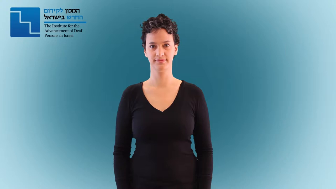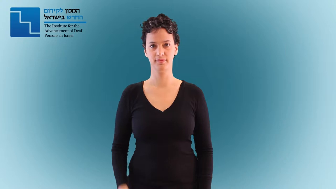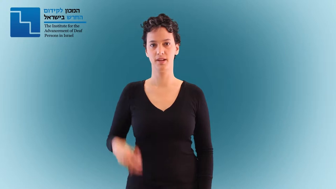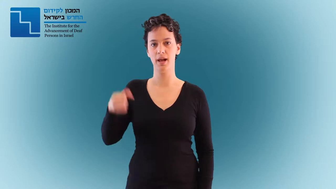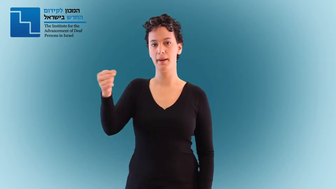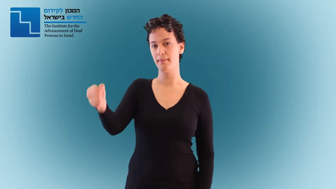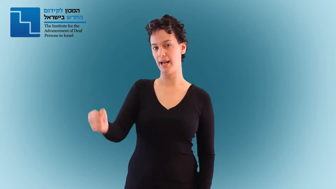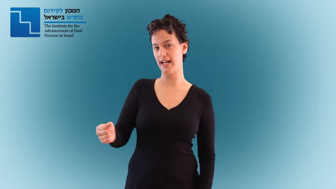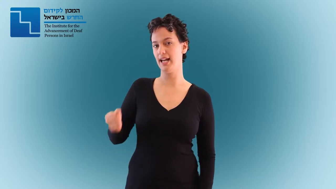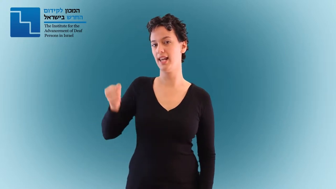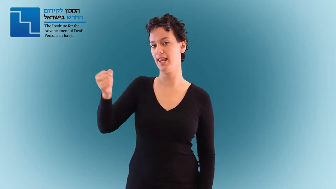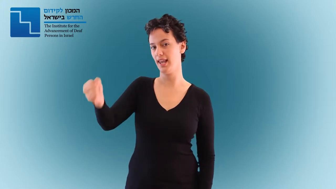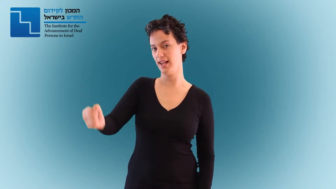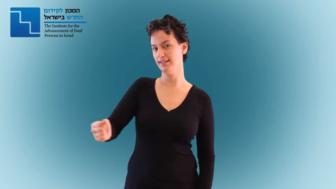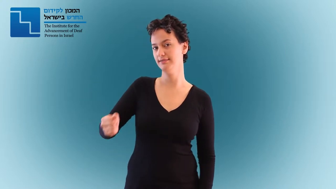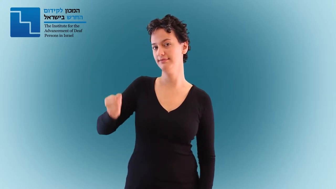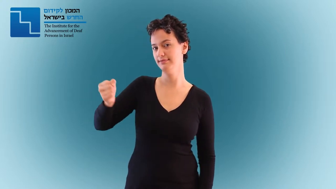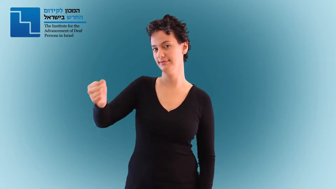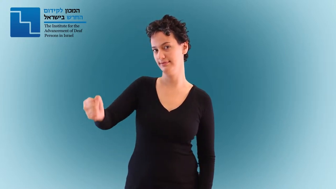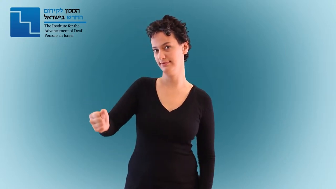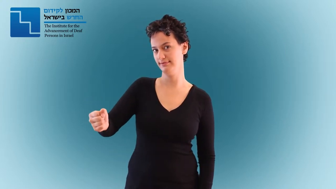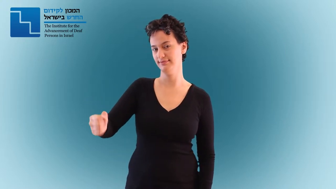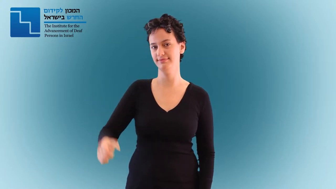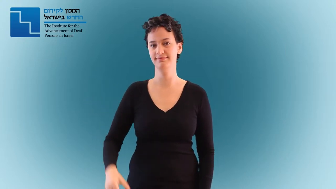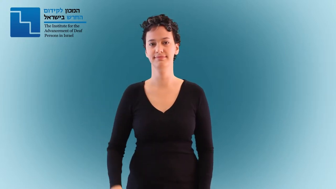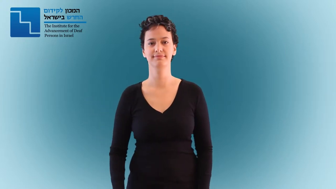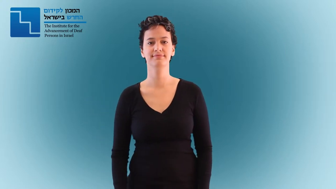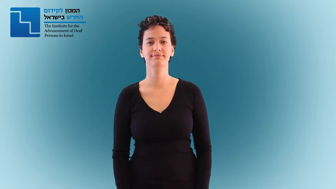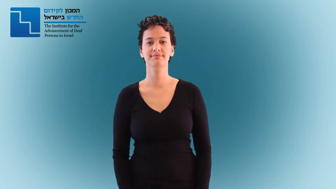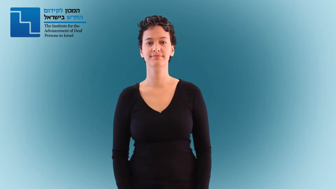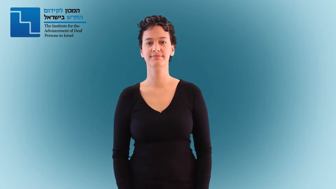מקל (הליכה)